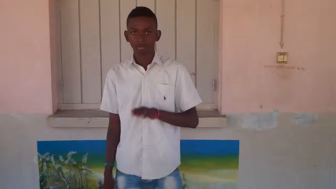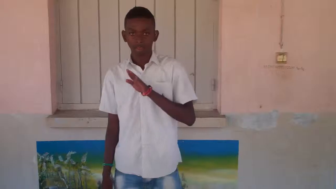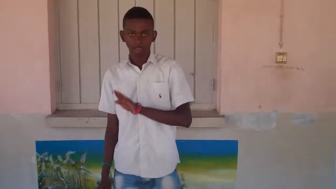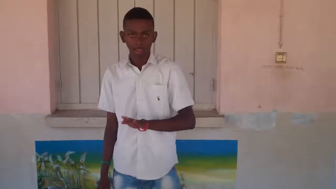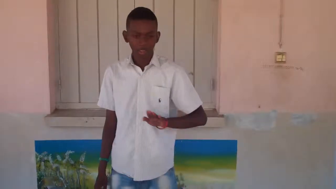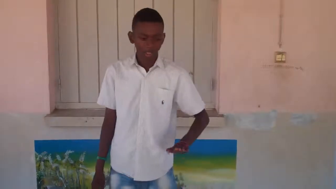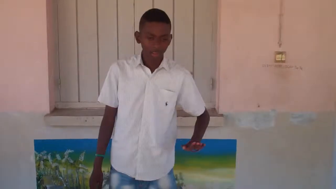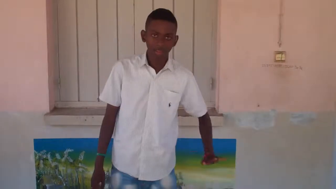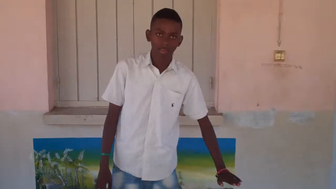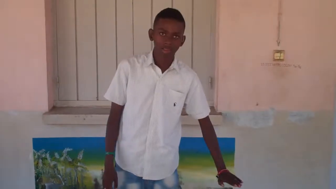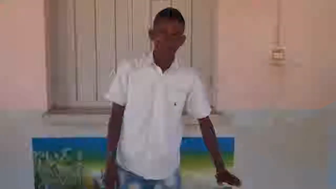ankizy